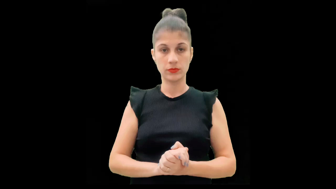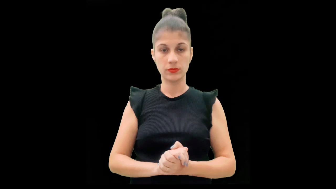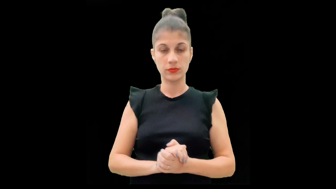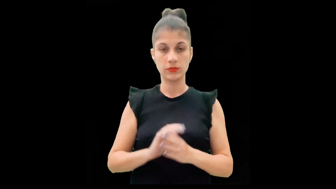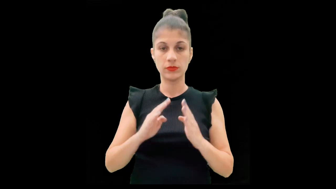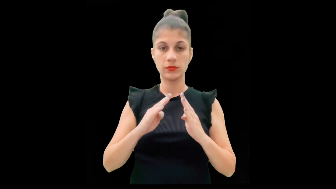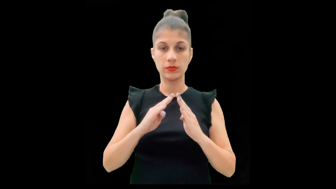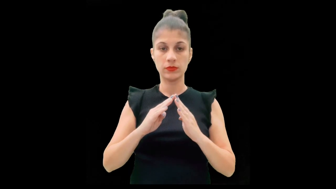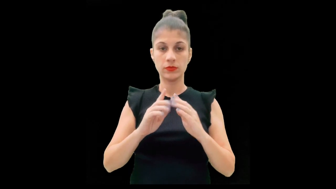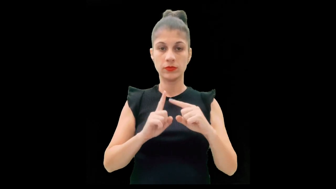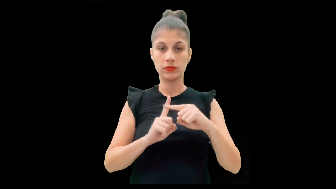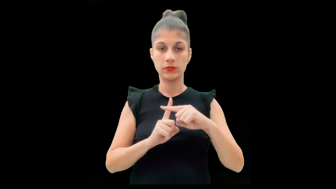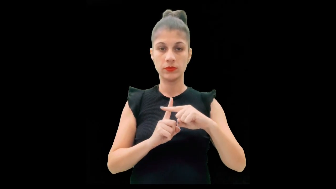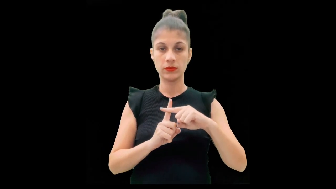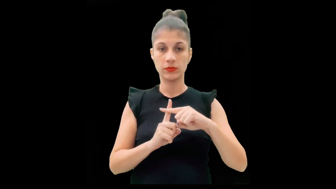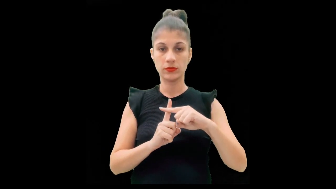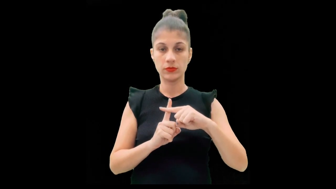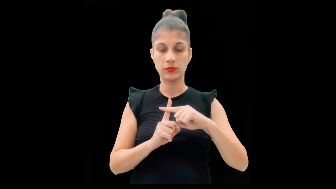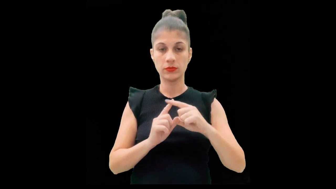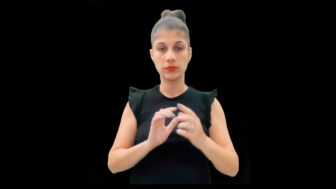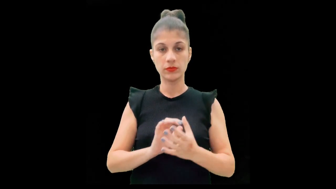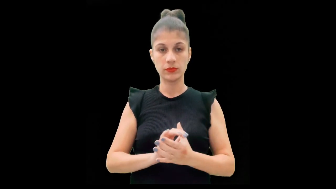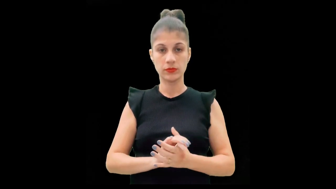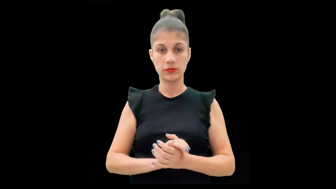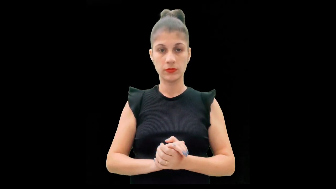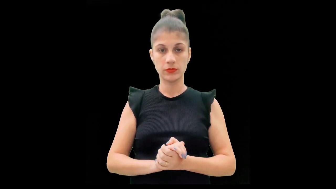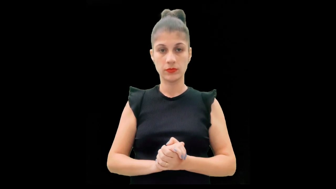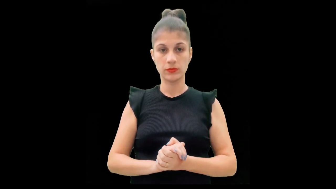Igreja